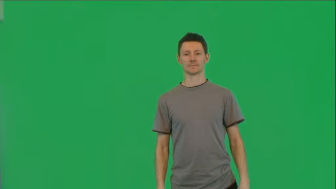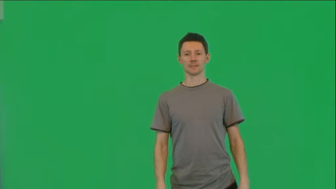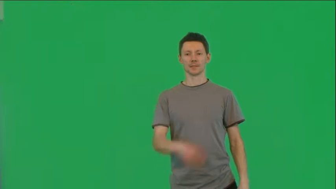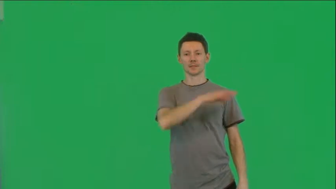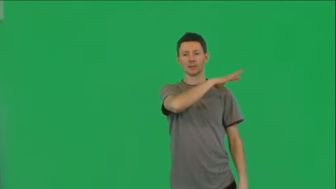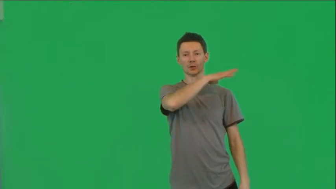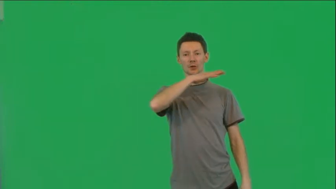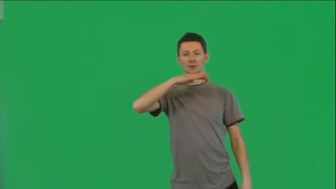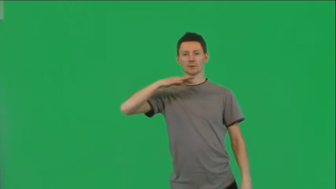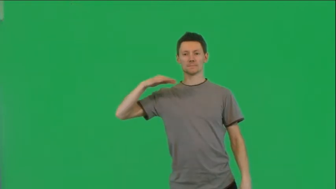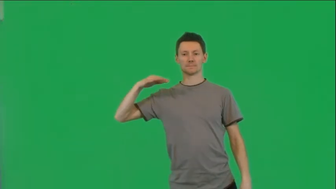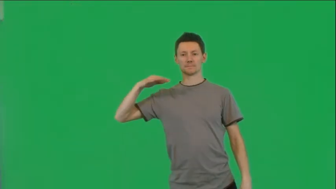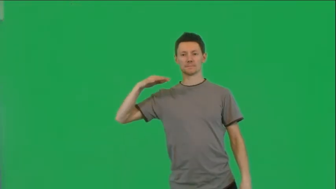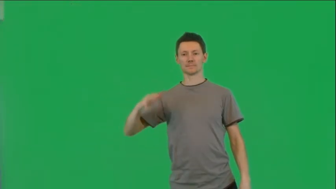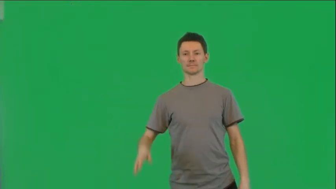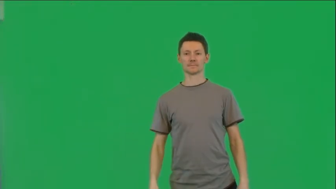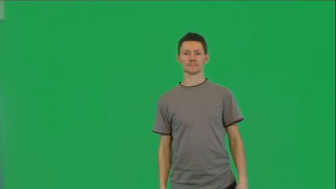kolor